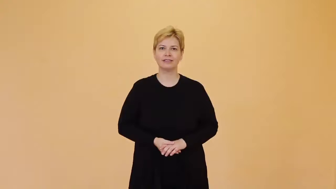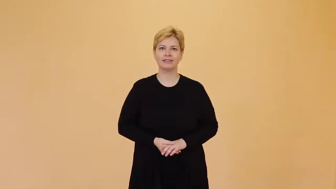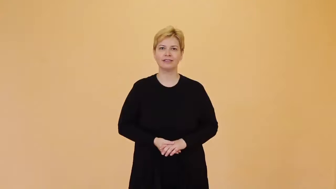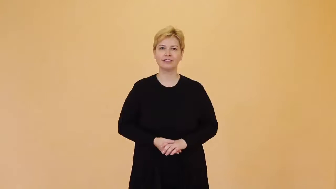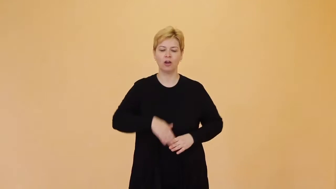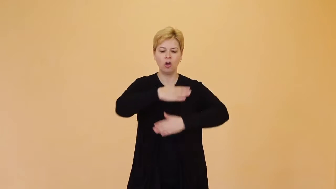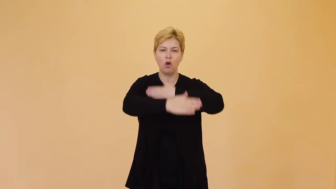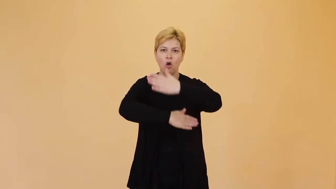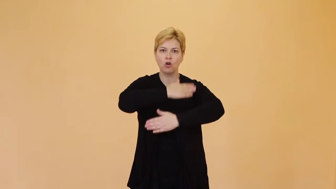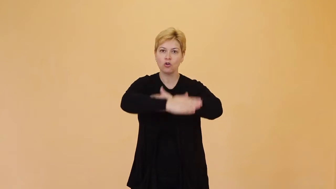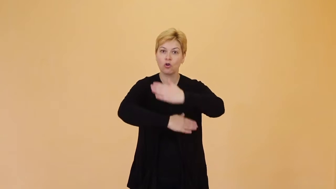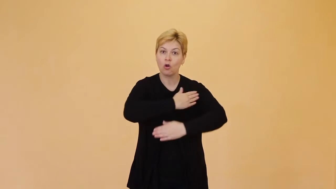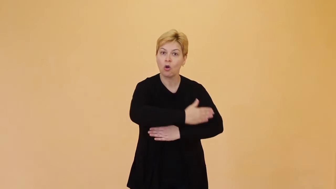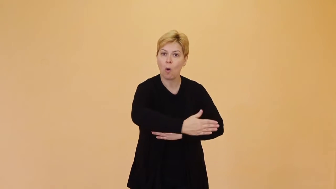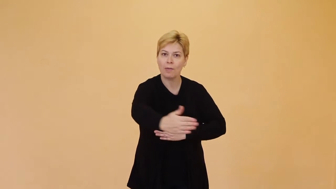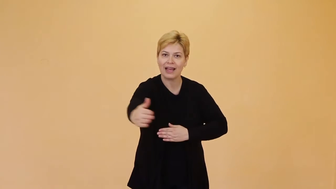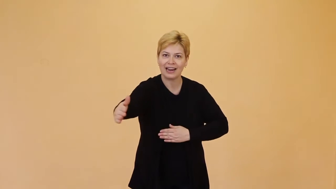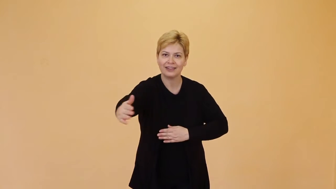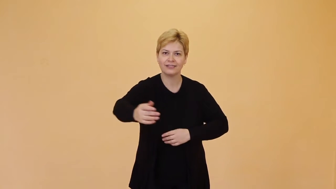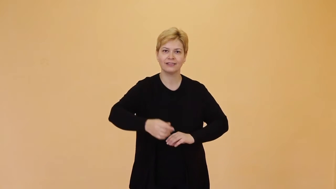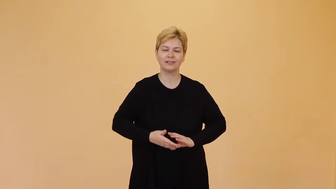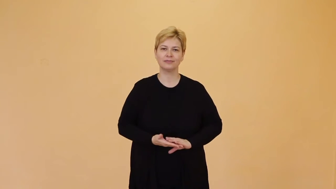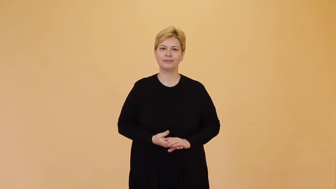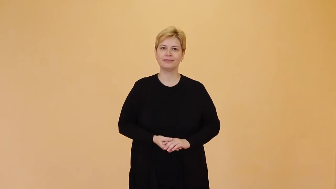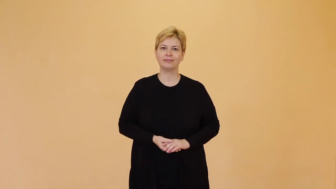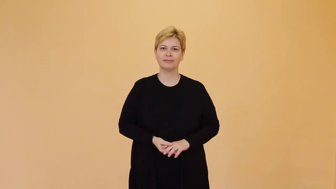koberec